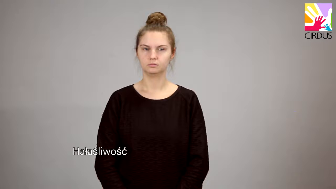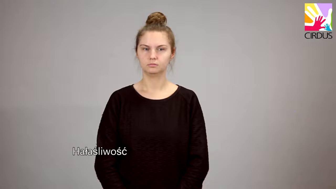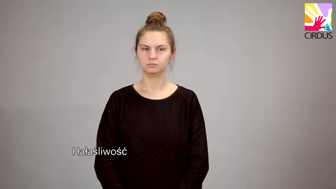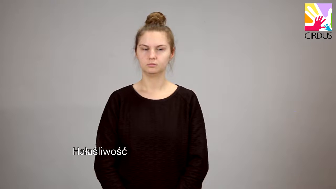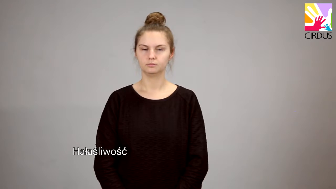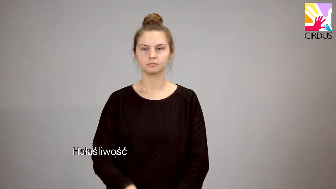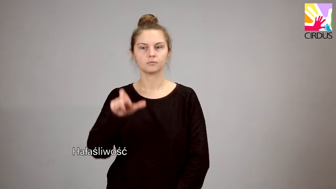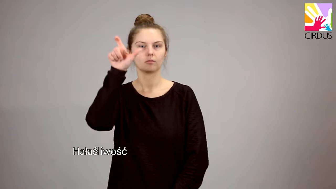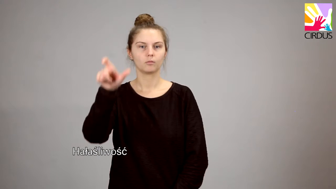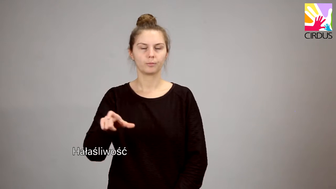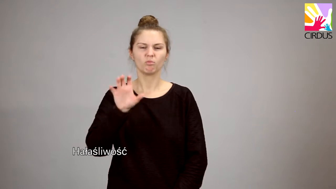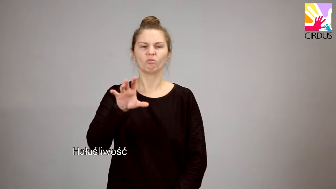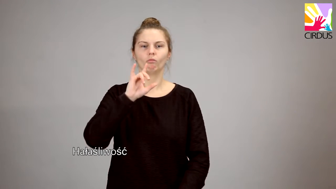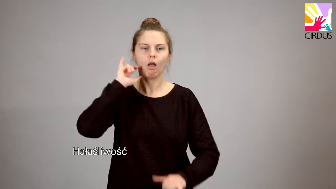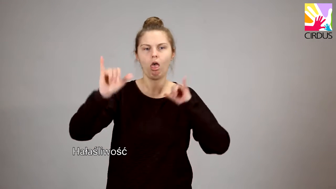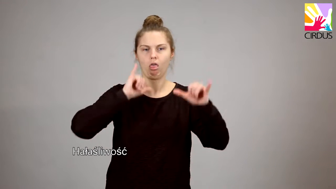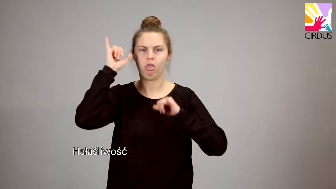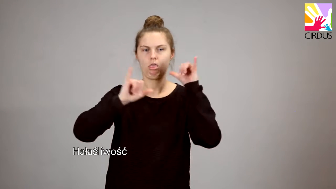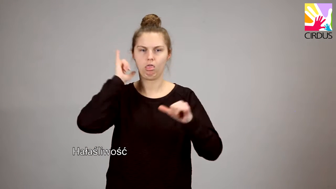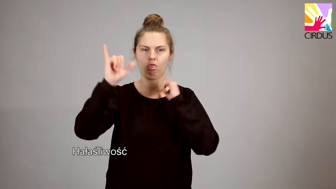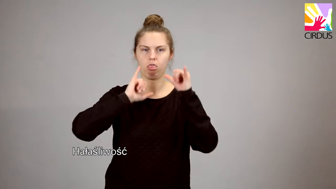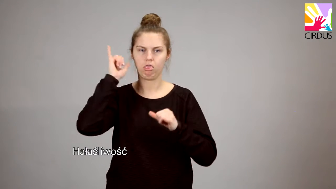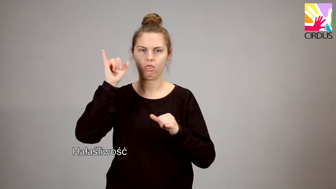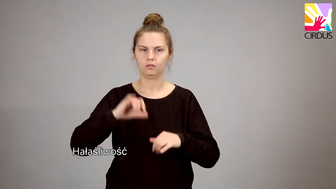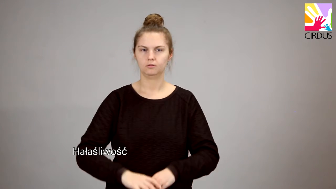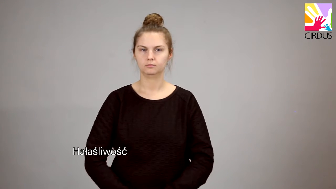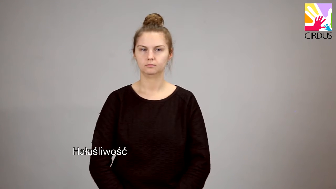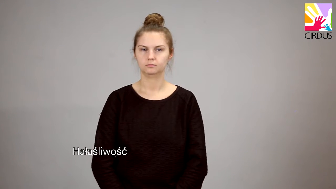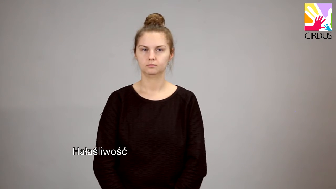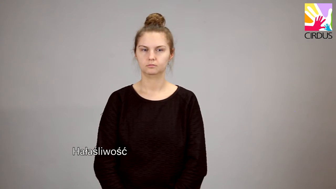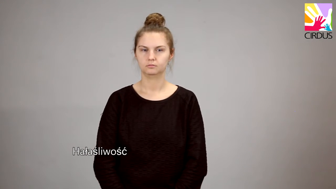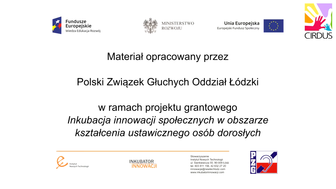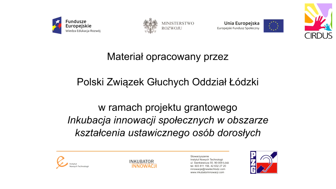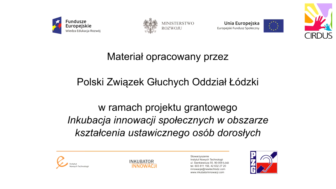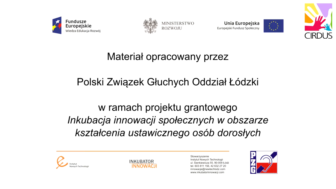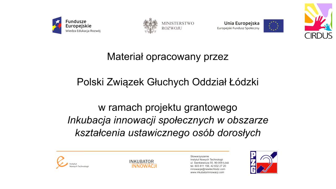hałaśliwość